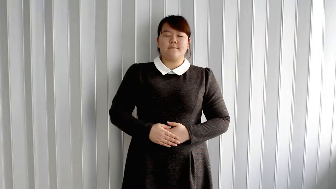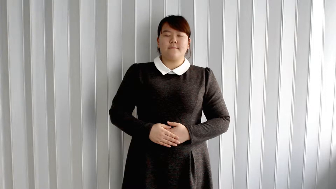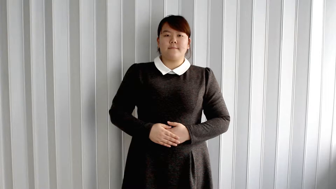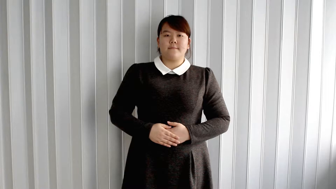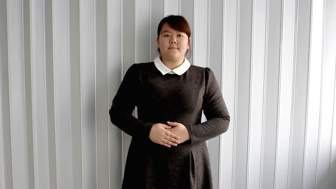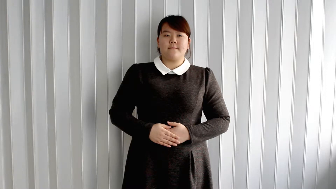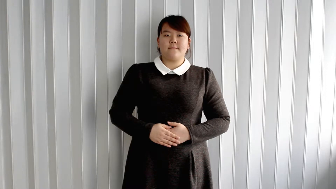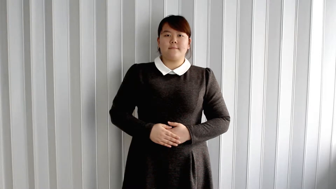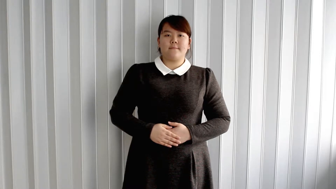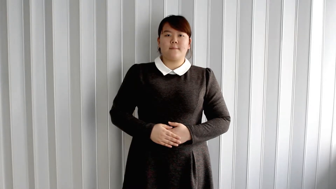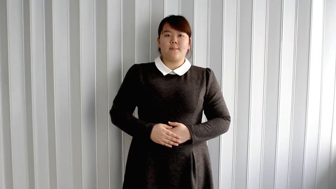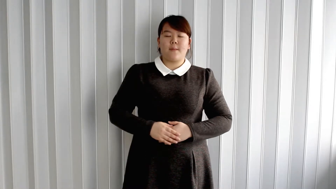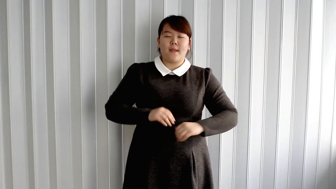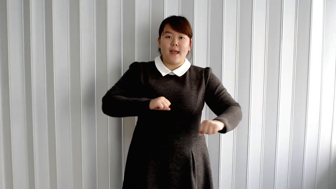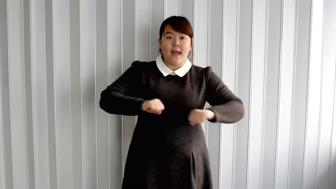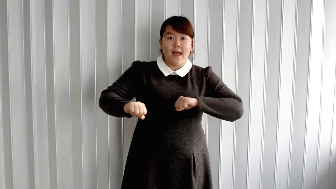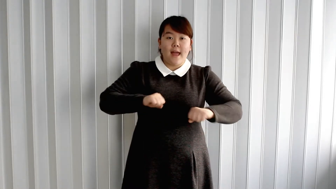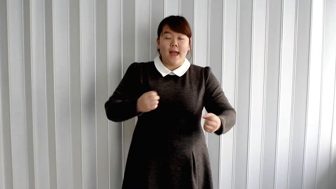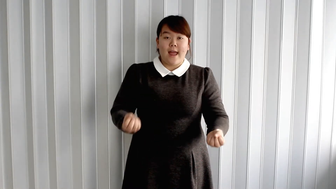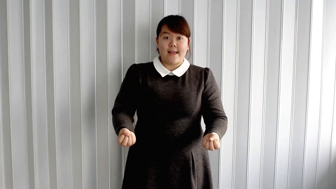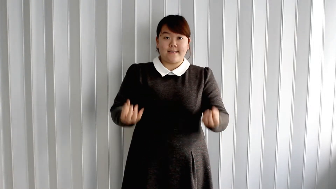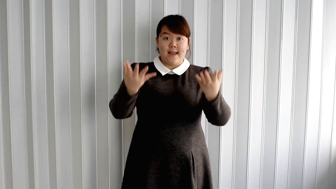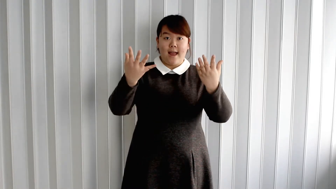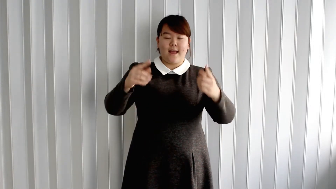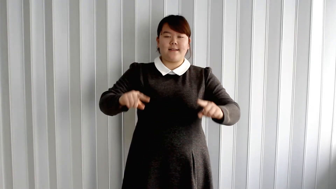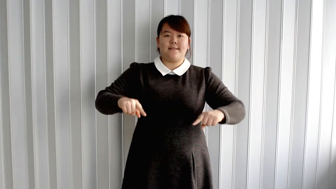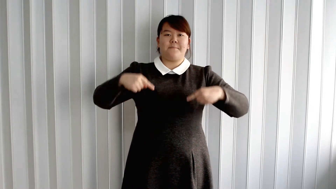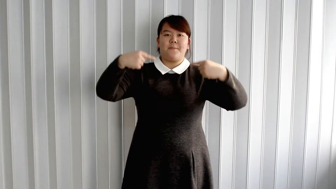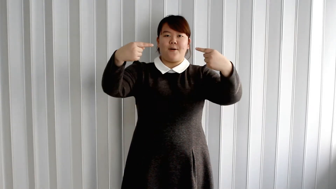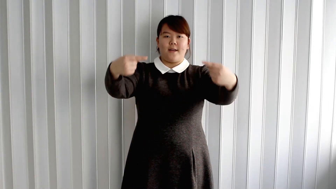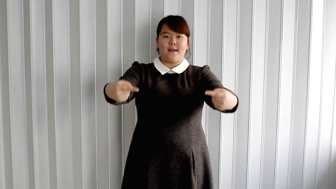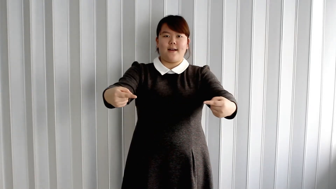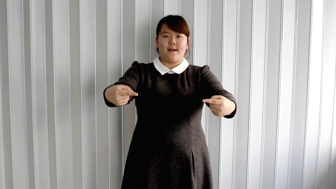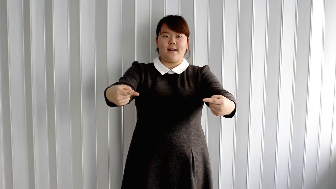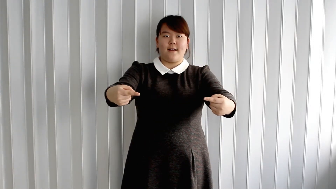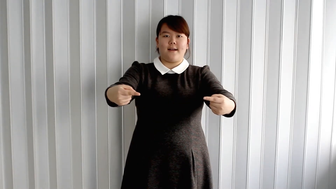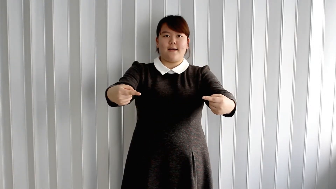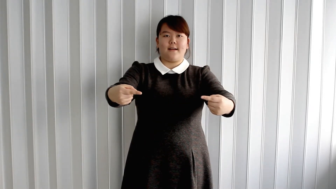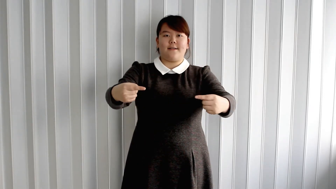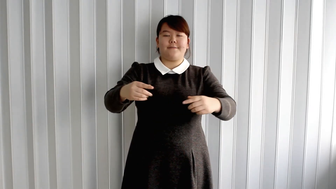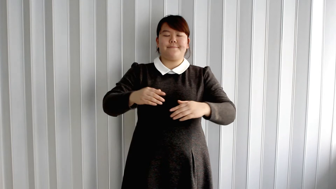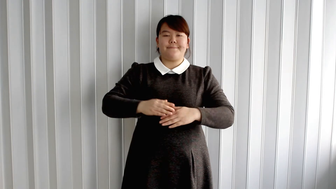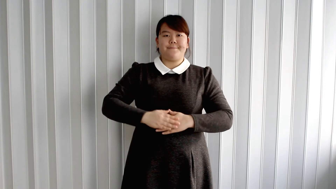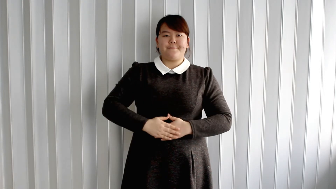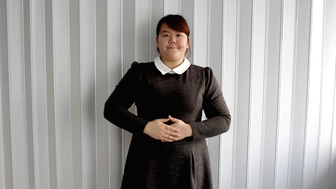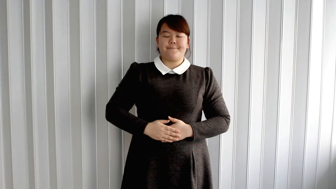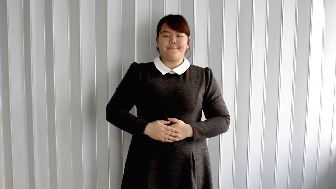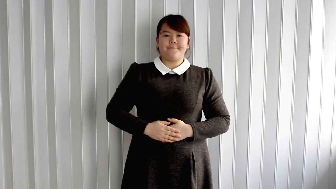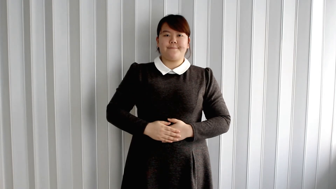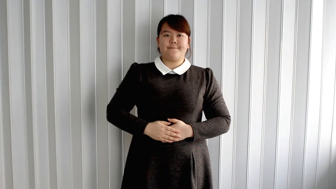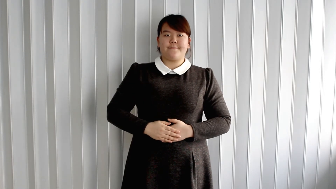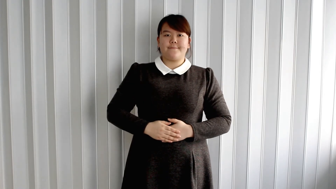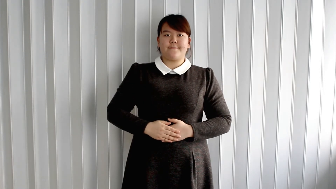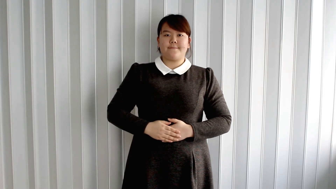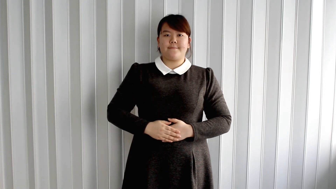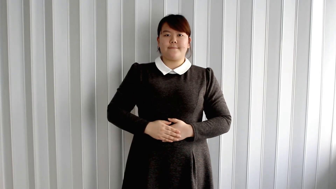행사에참여하다